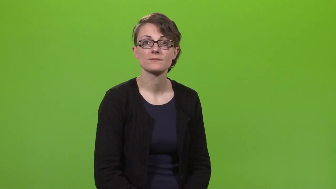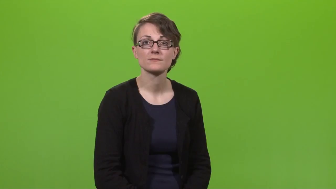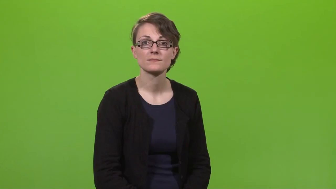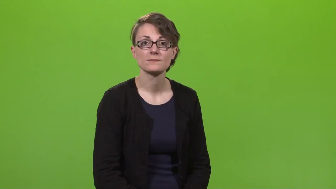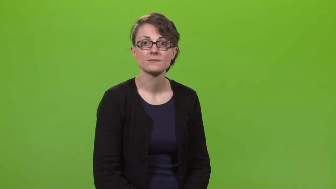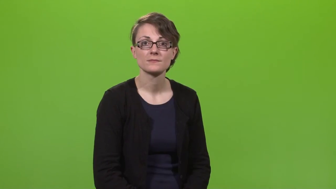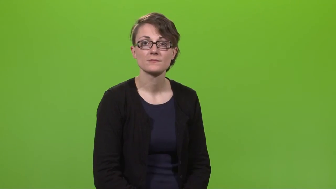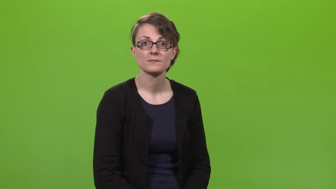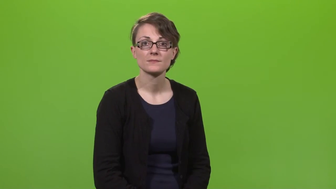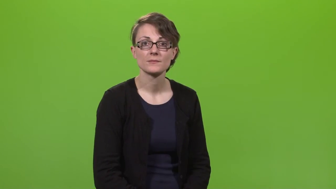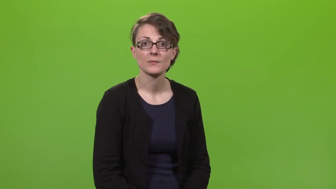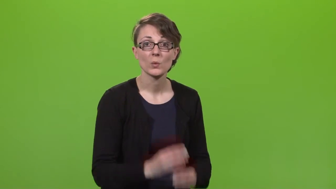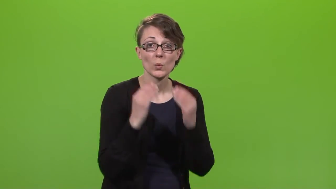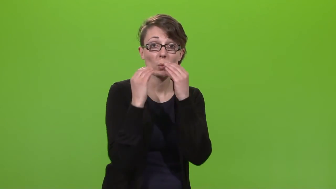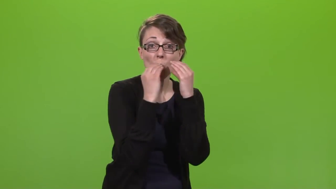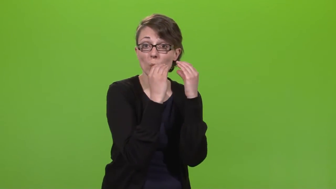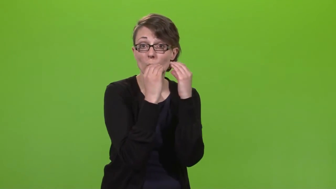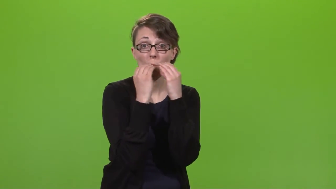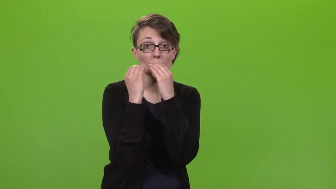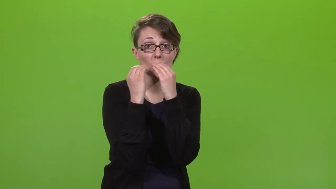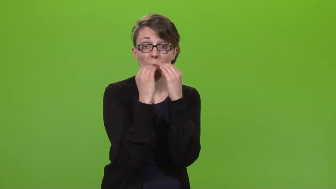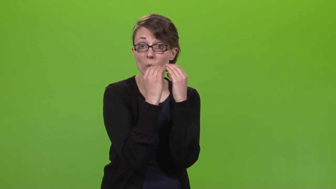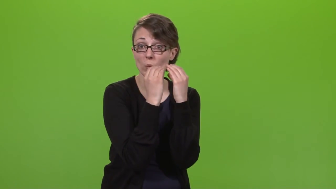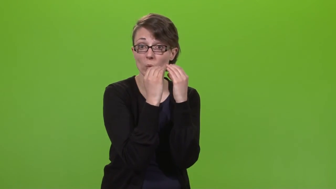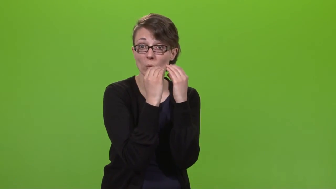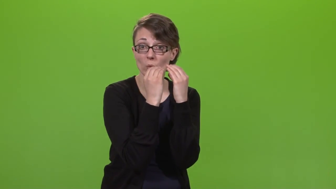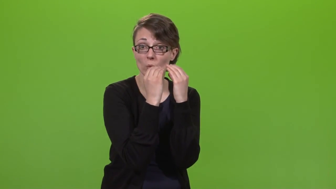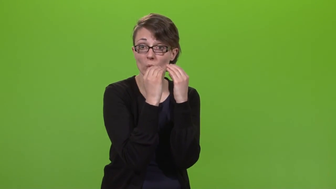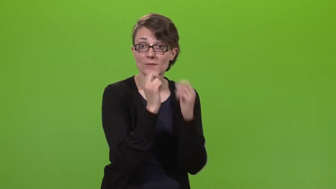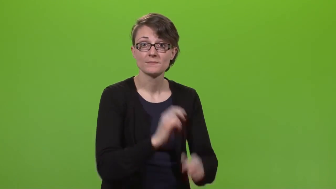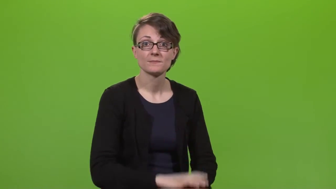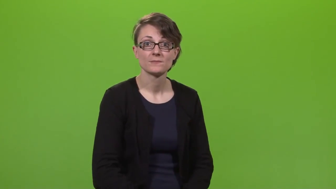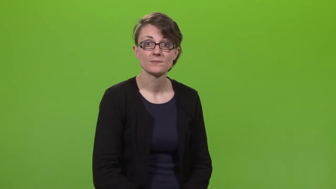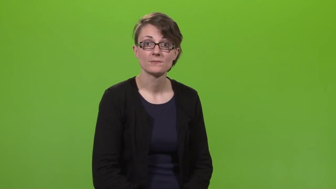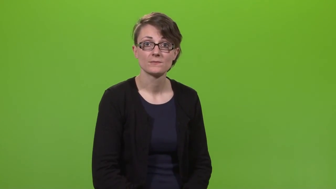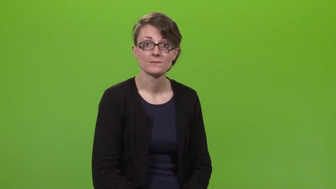munnharpa